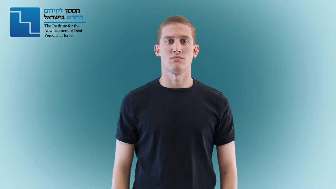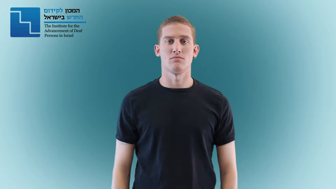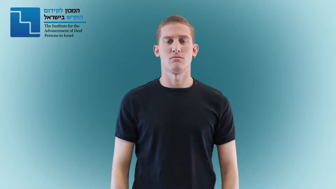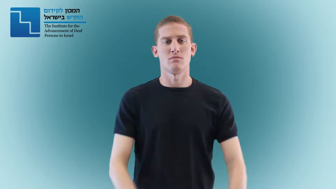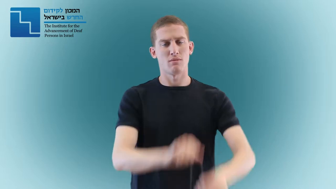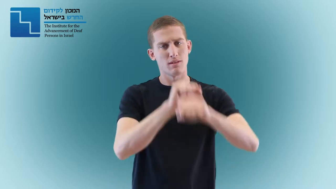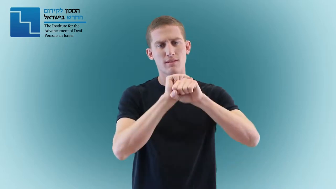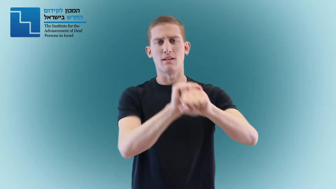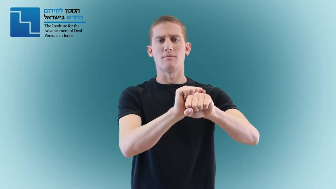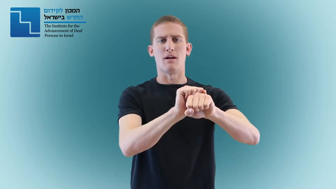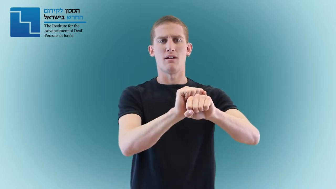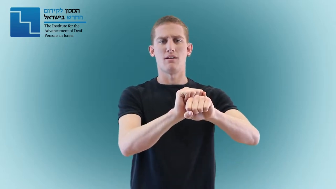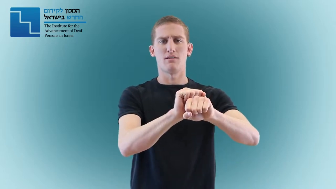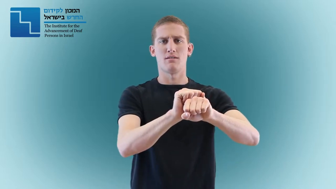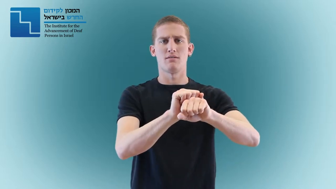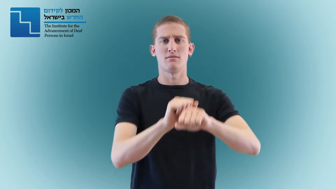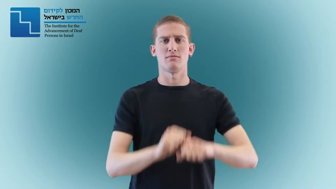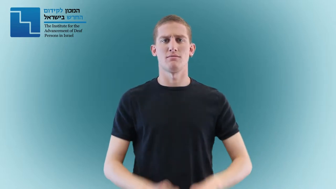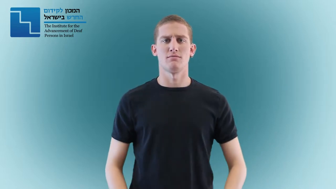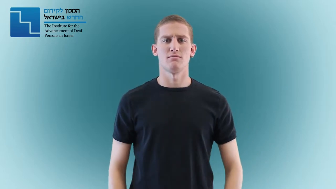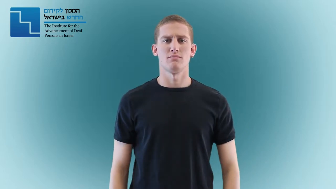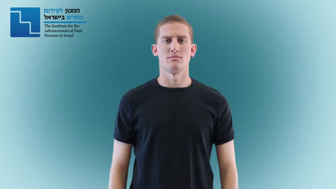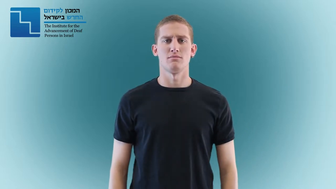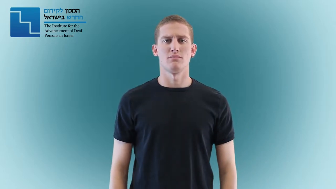לתמוך / תמיכה